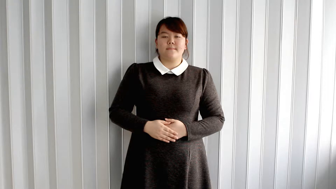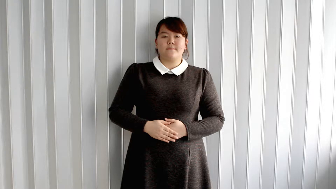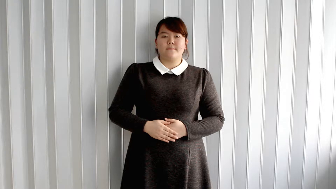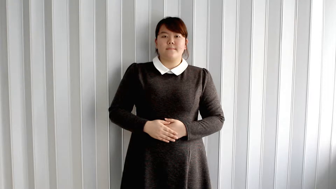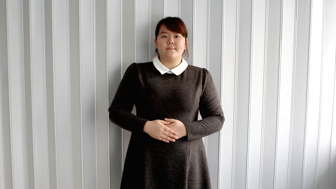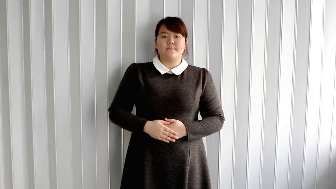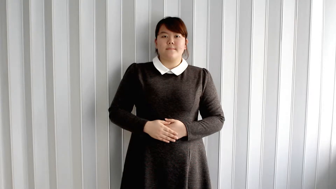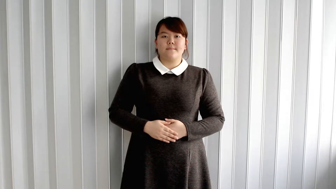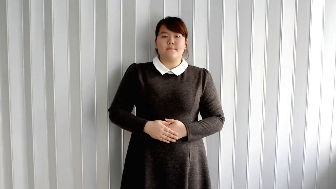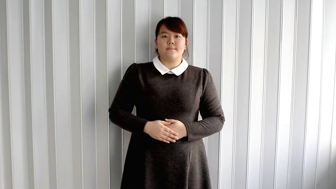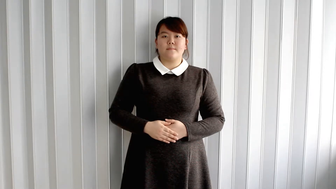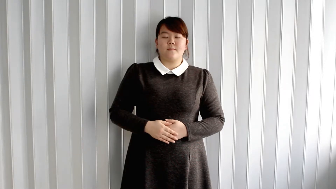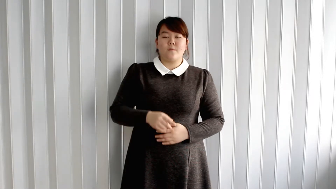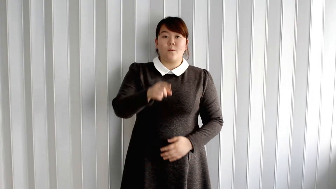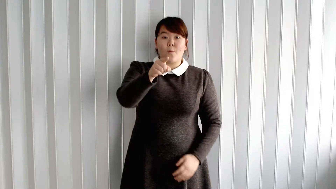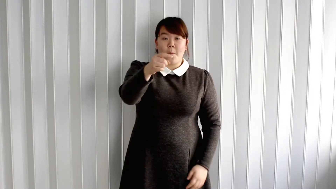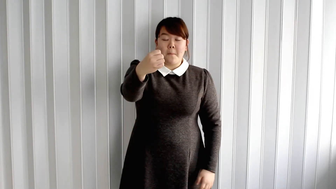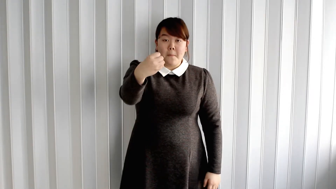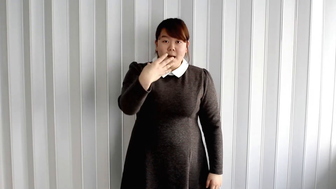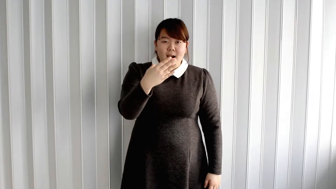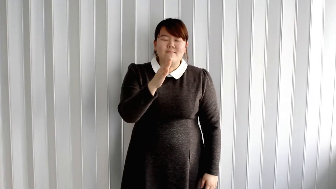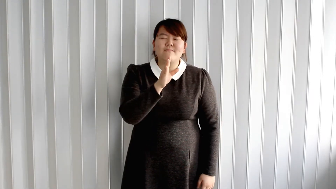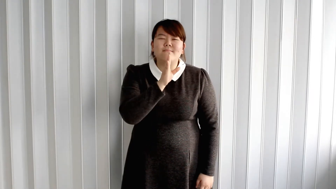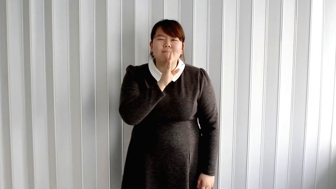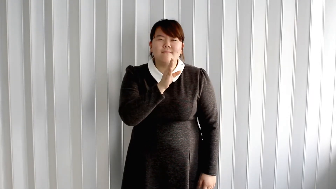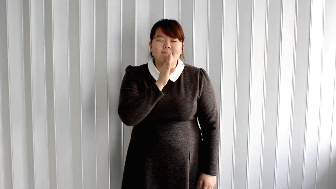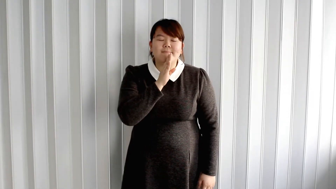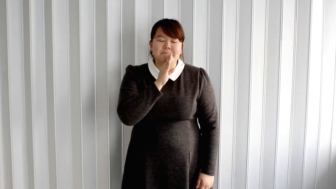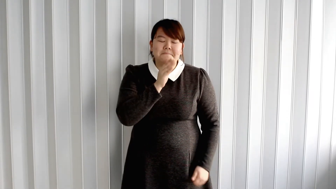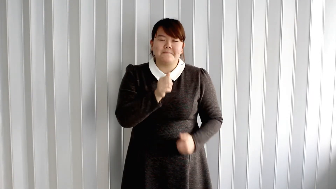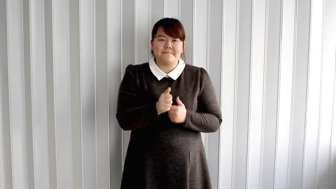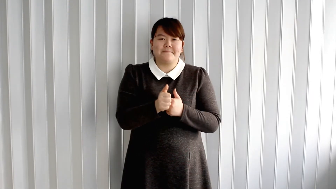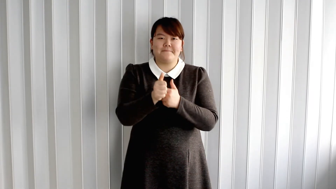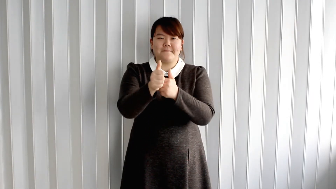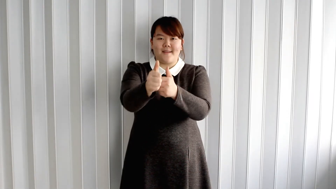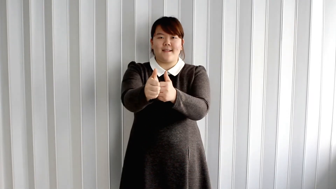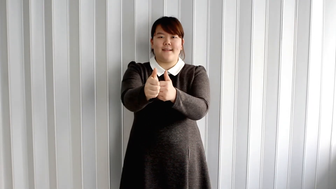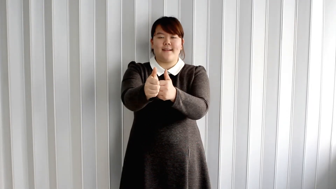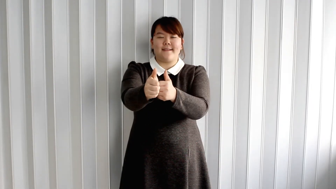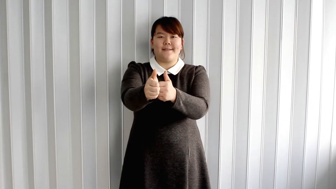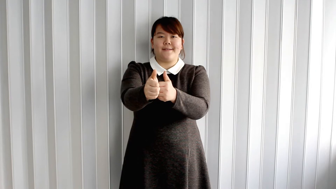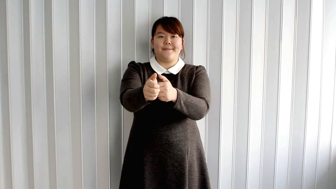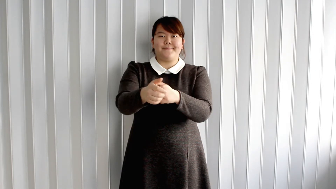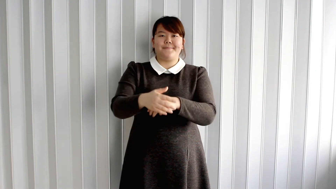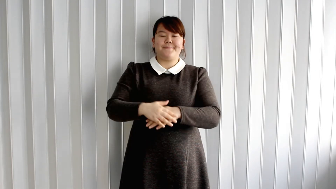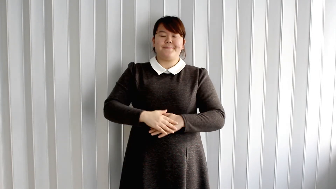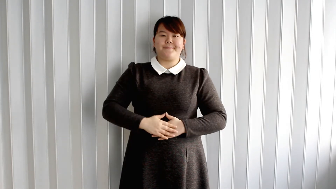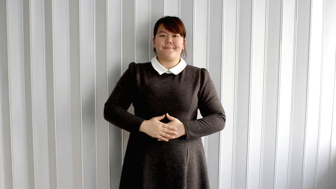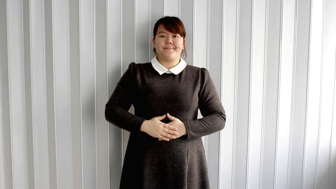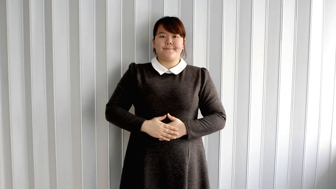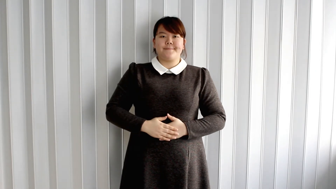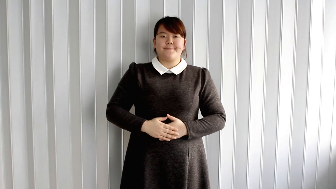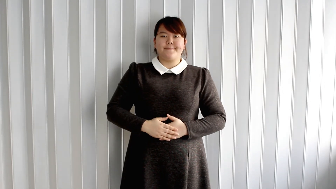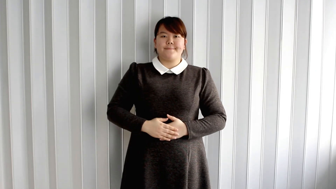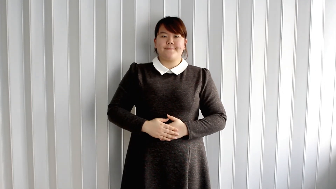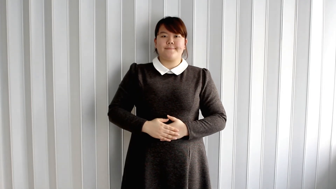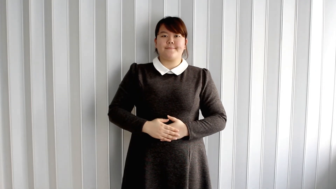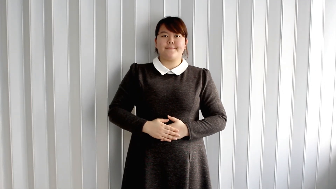너의말이옳으니너의말에따르겠다